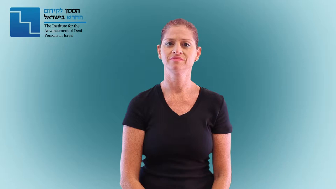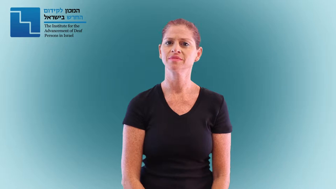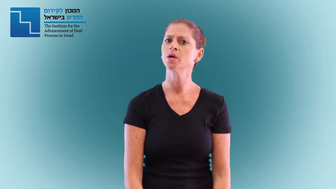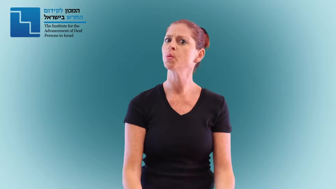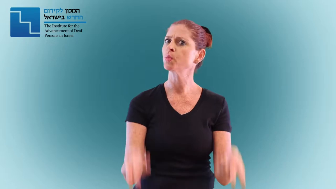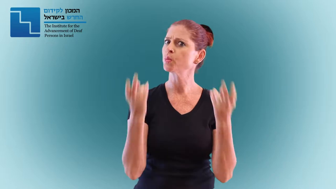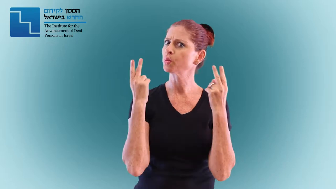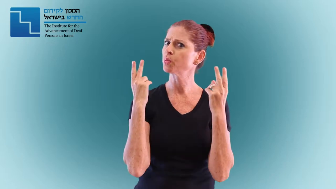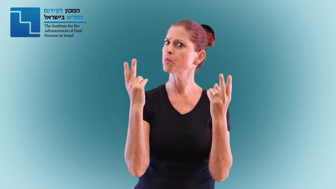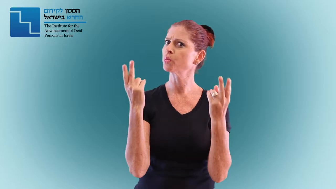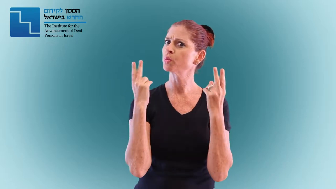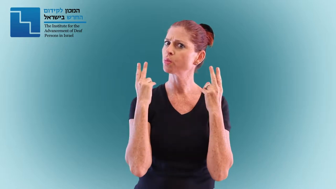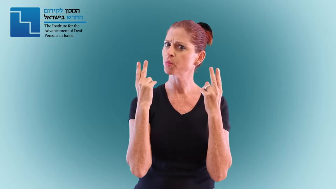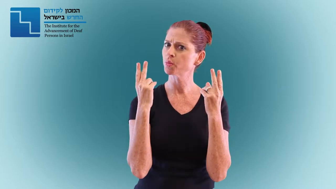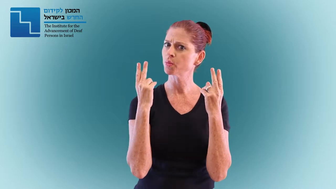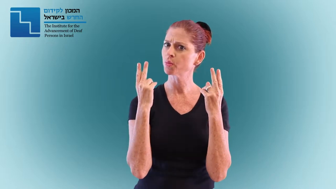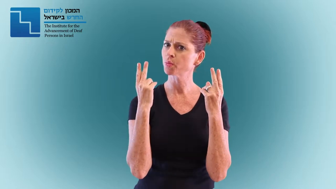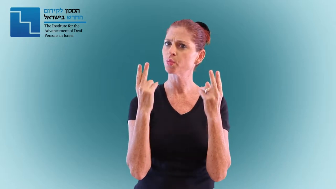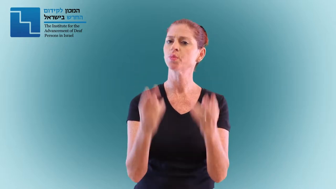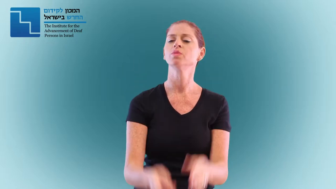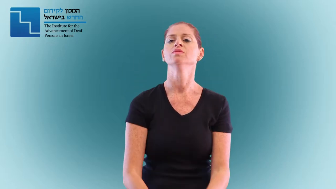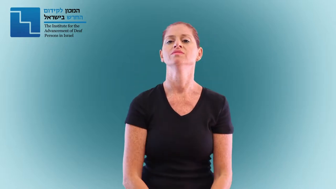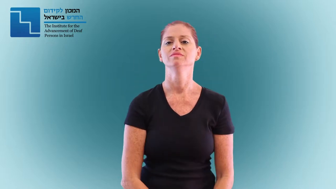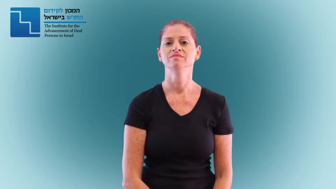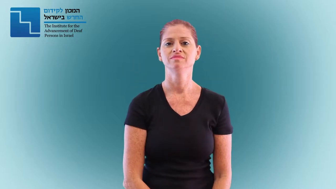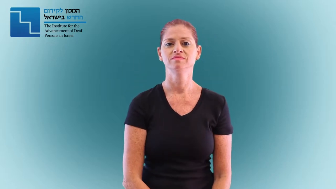חשוב